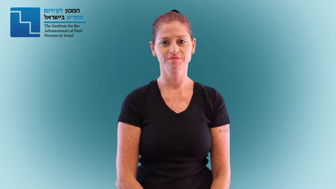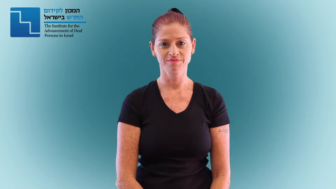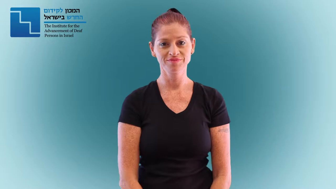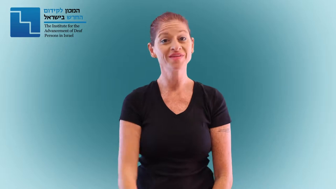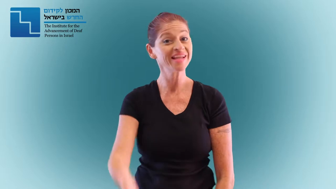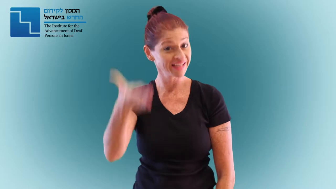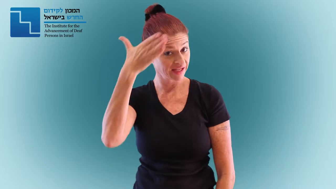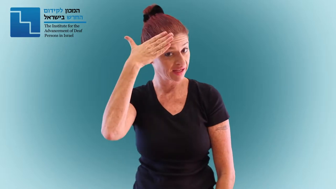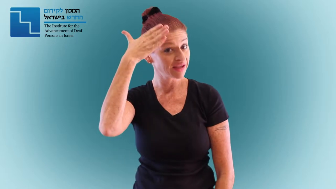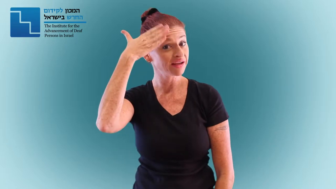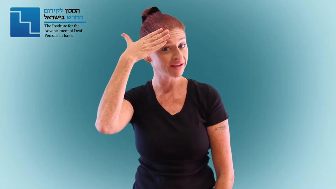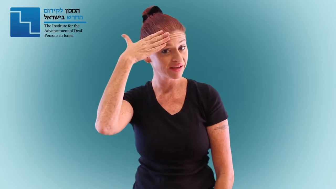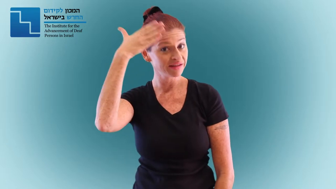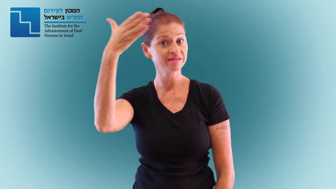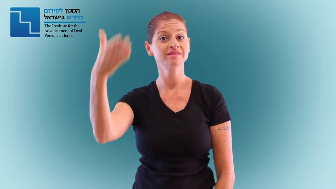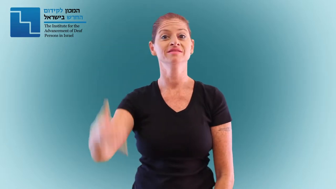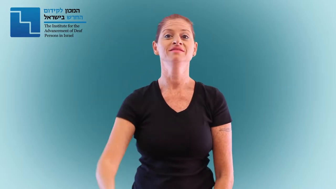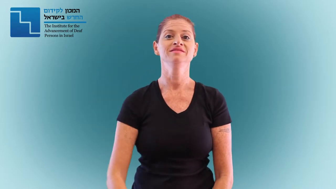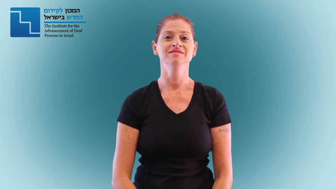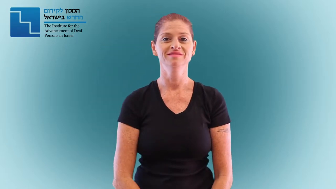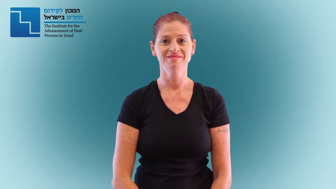להכיר